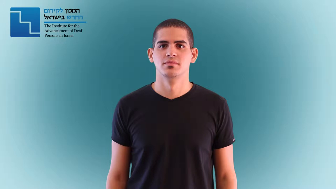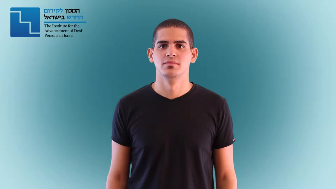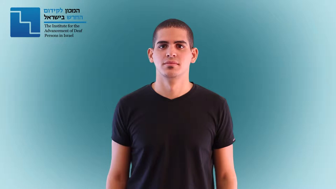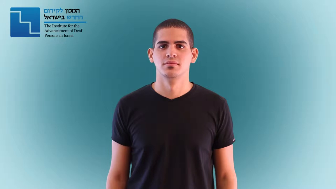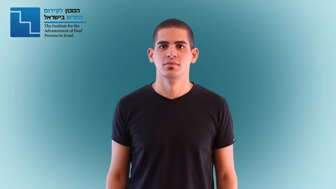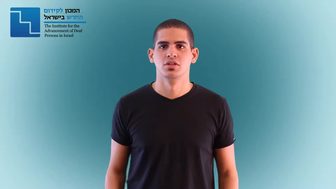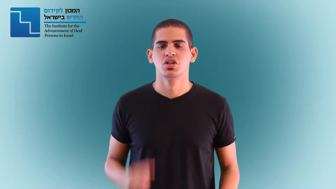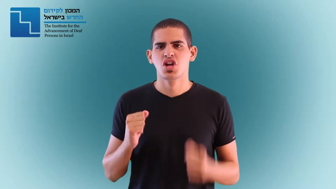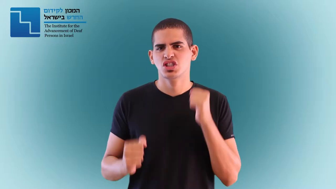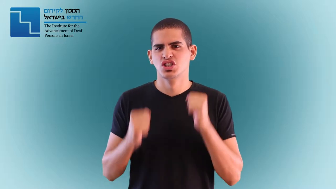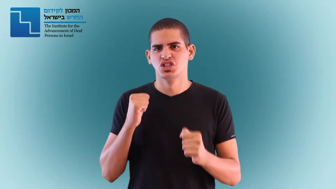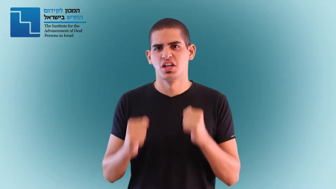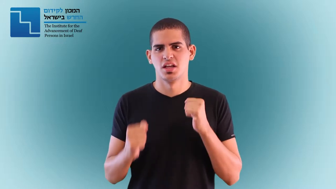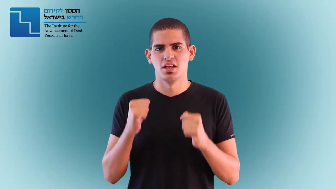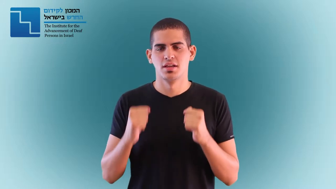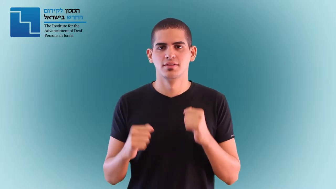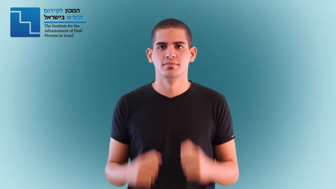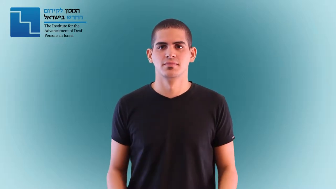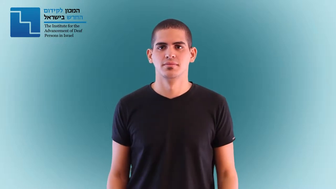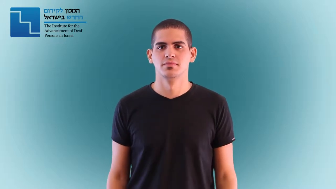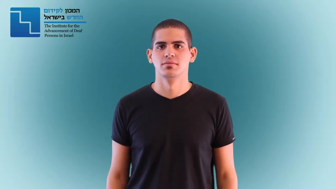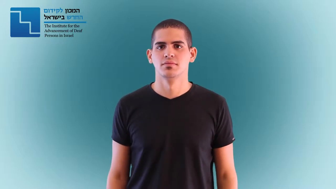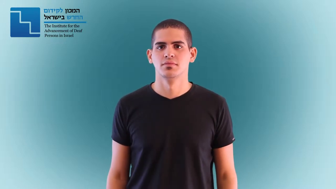קשה